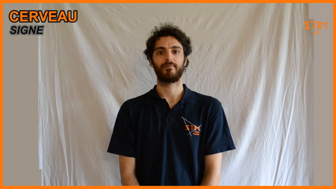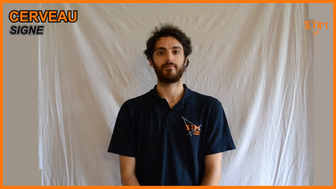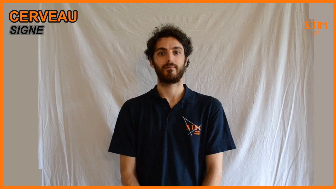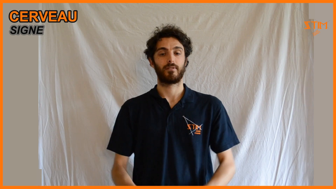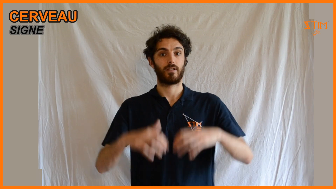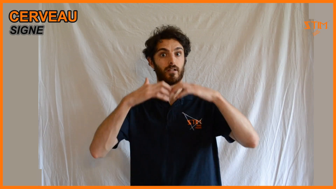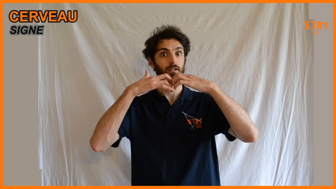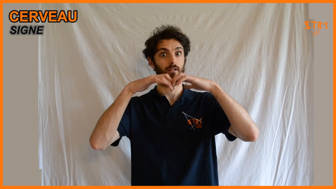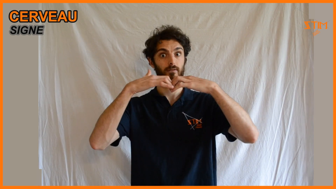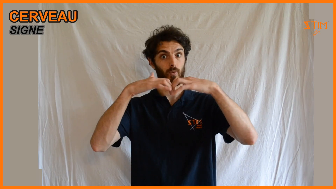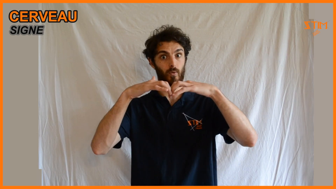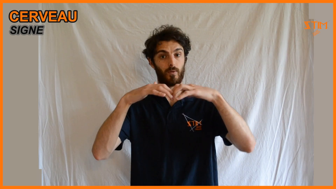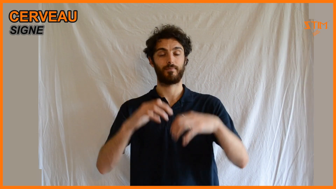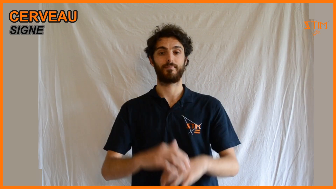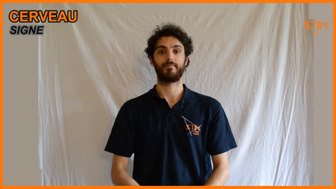Cerveau